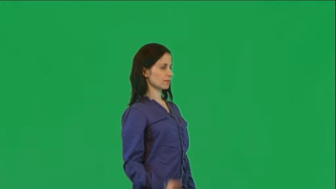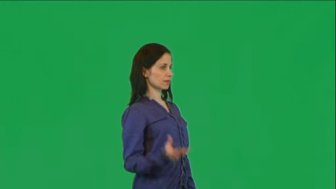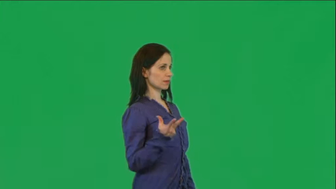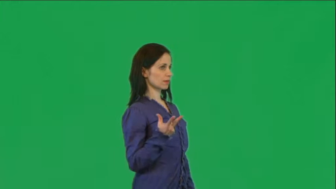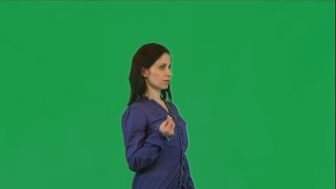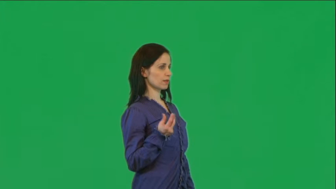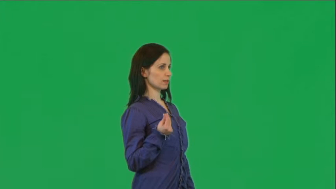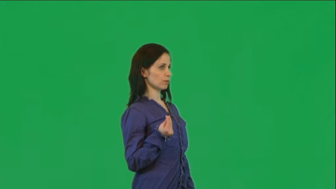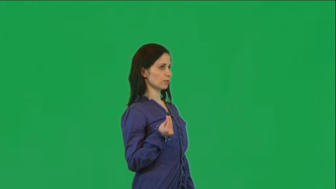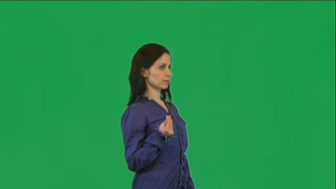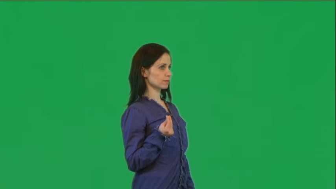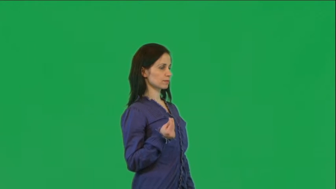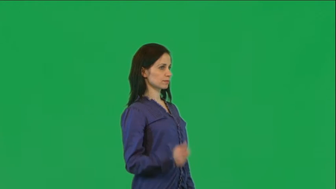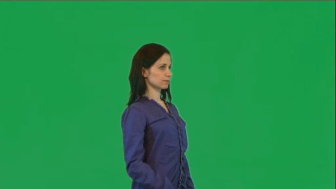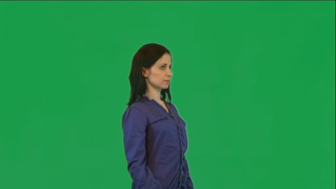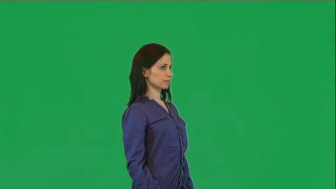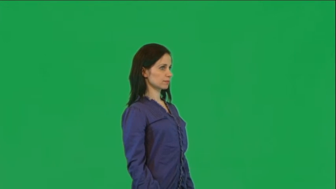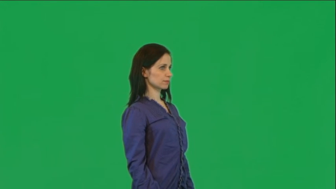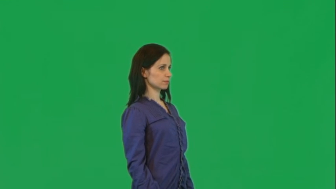kwartał